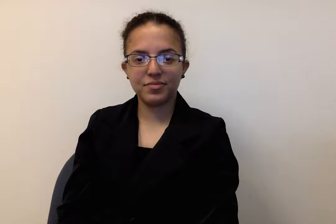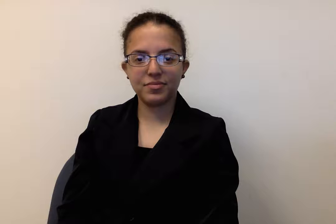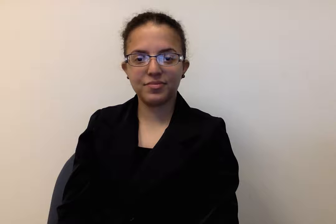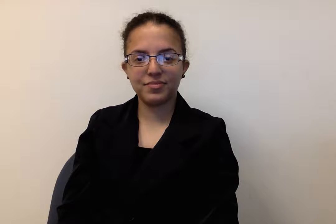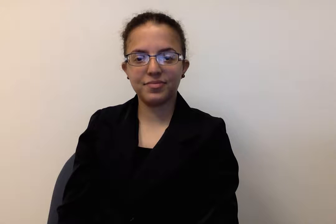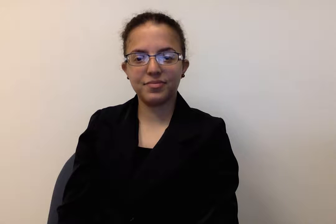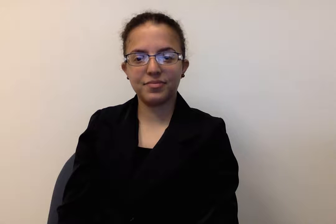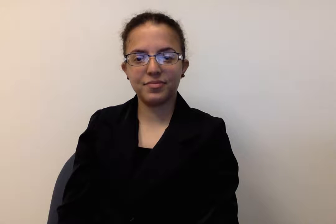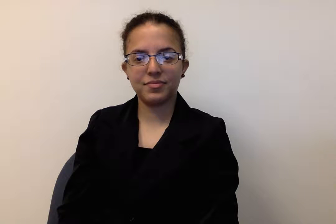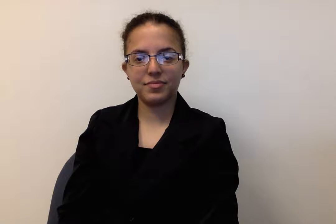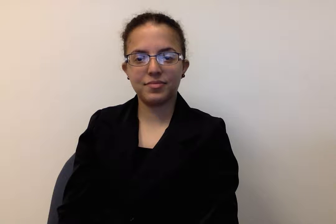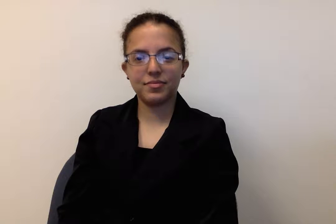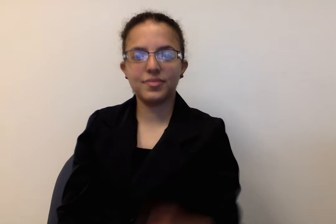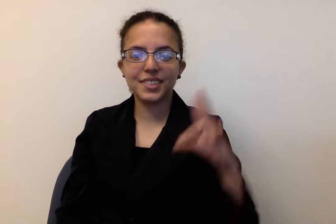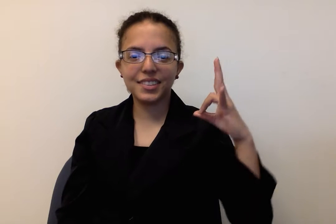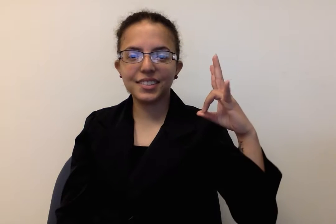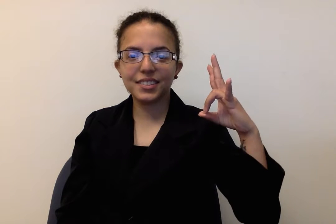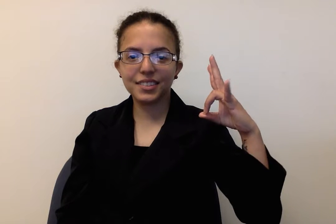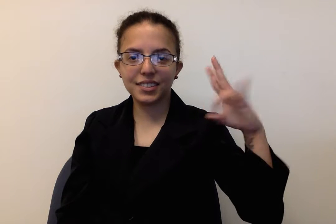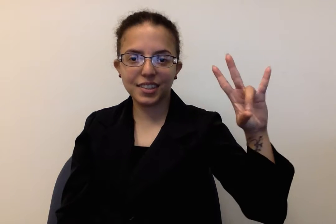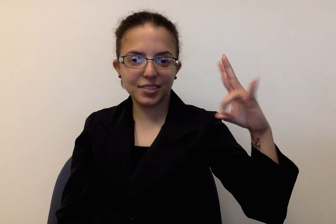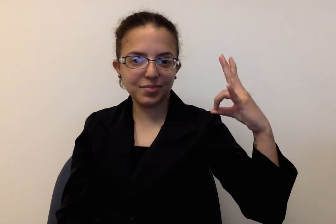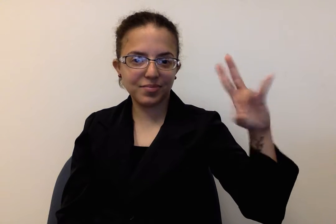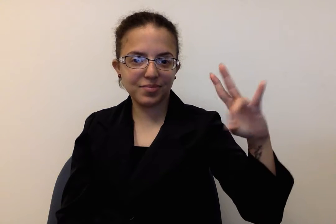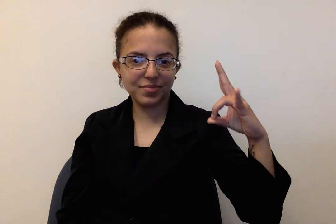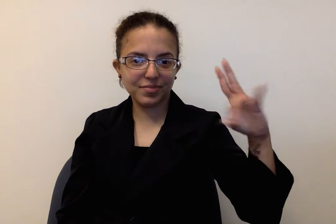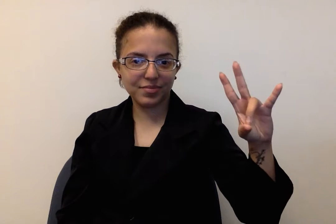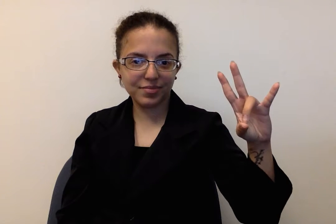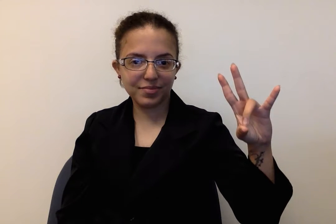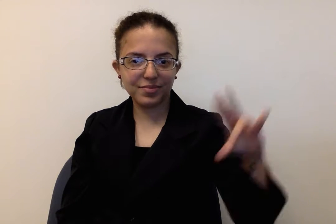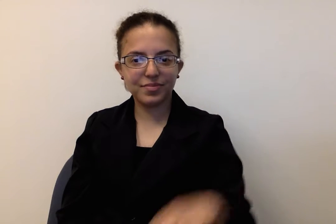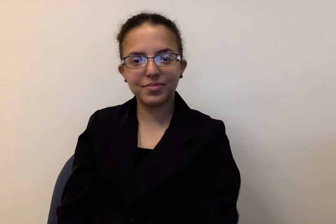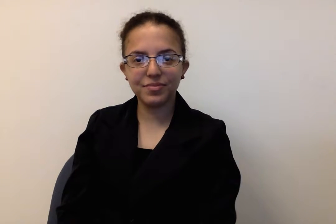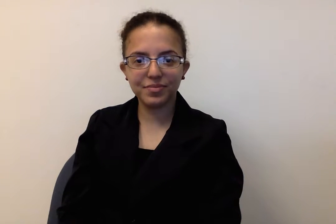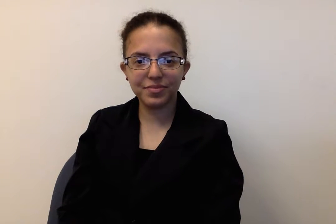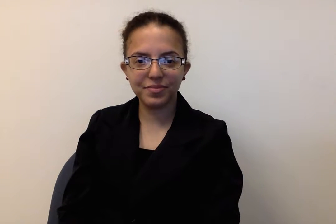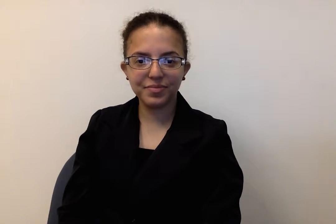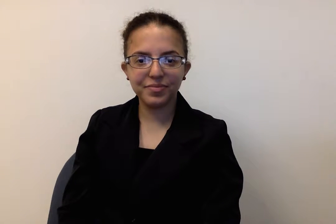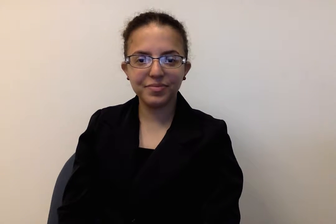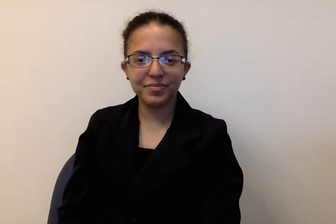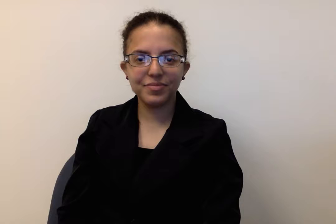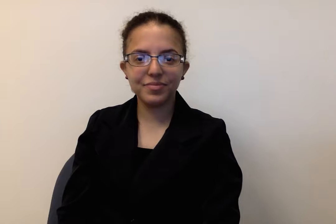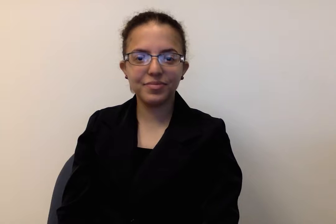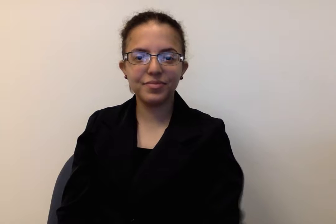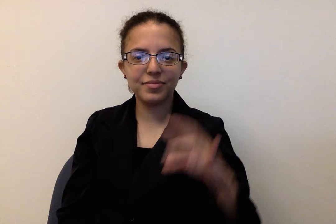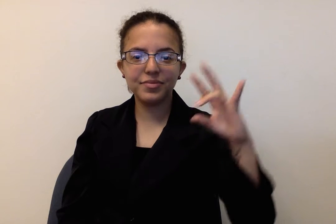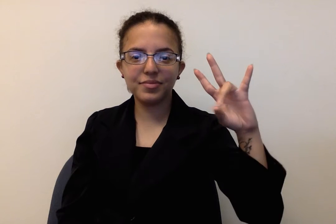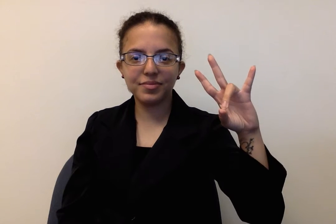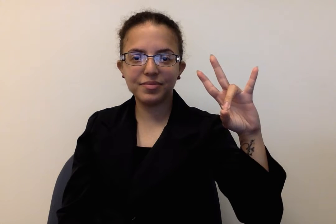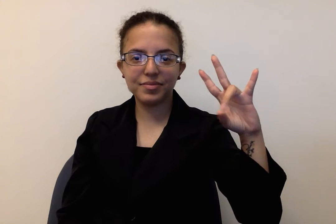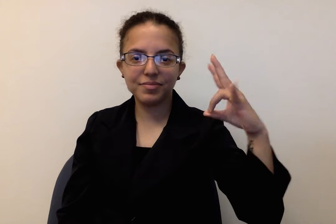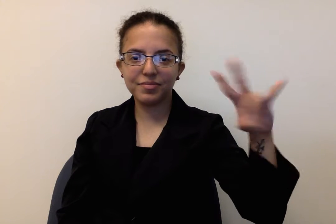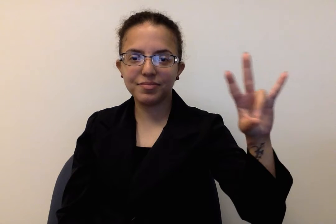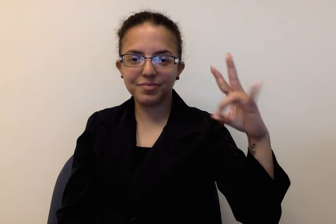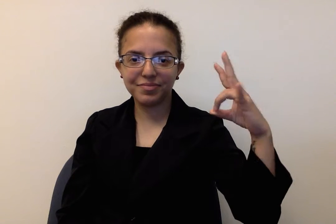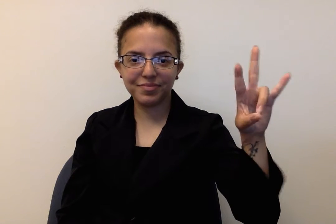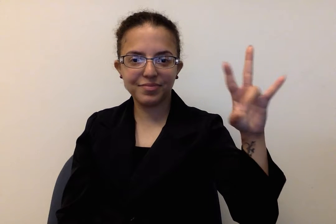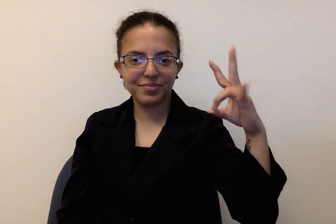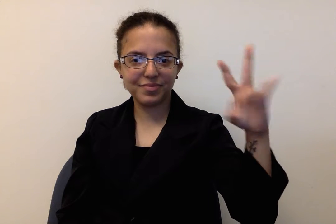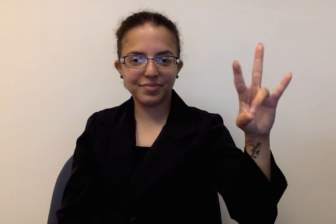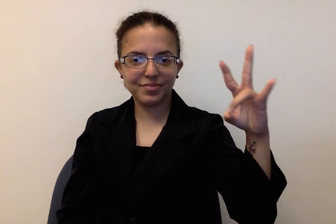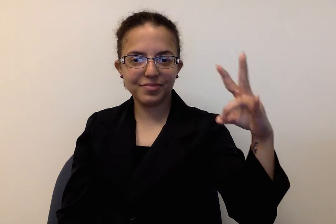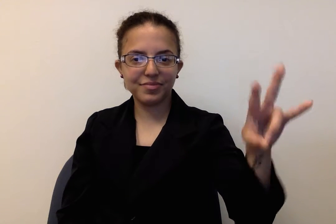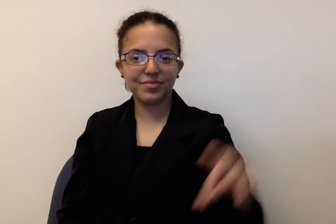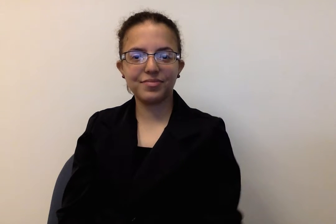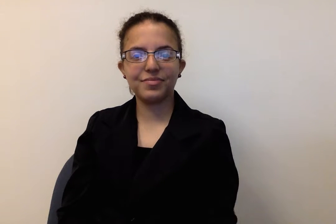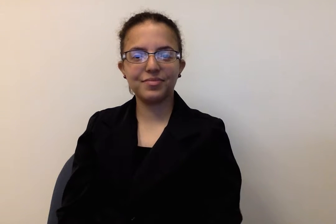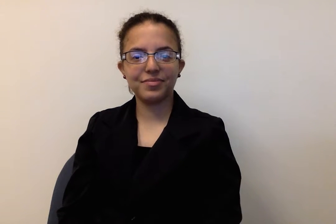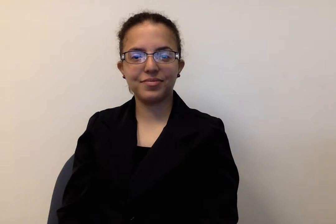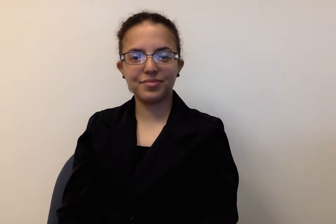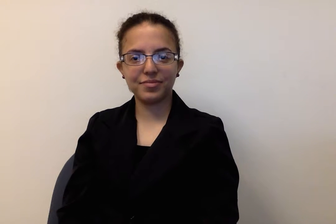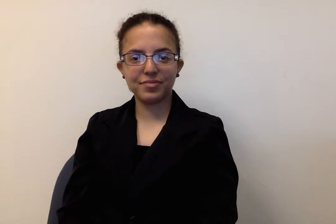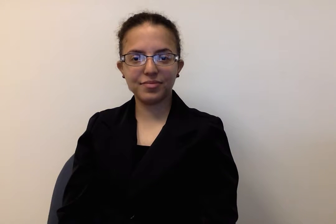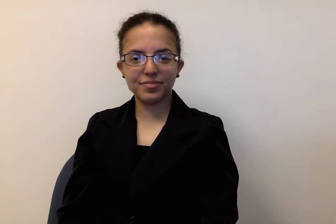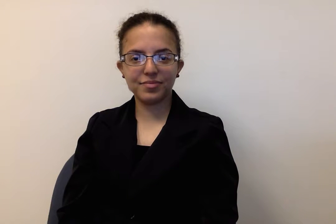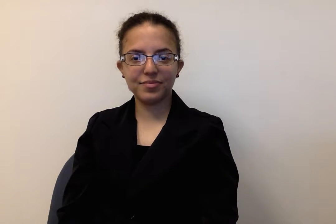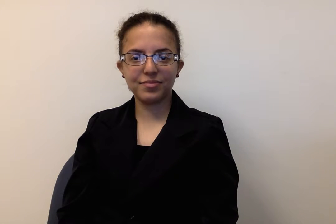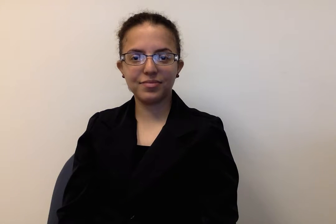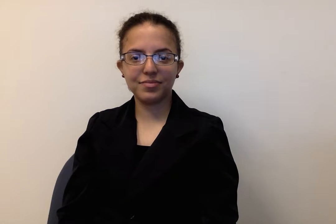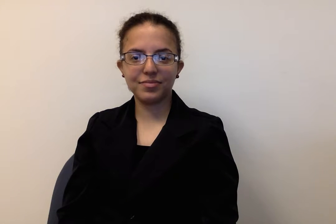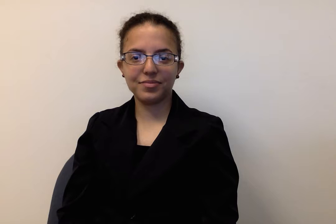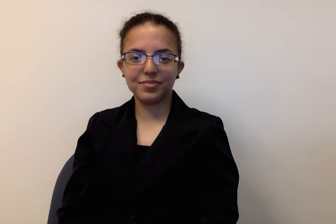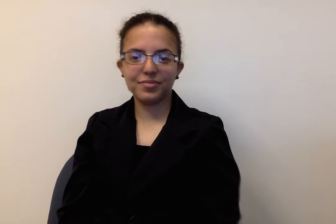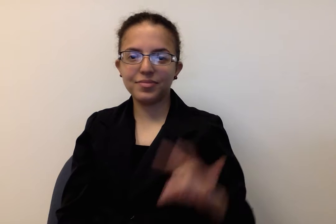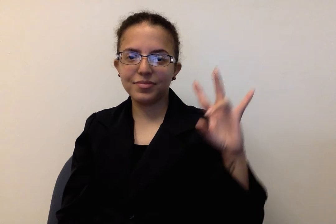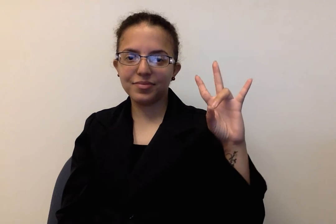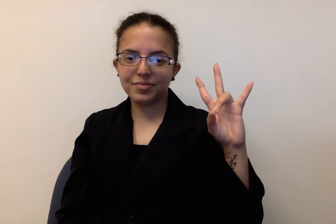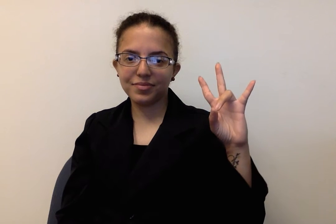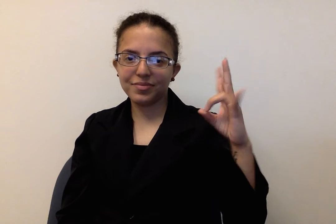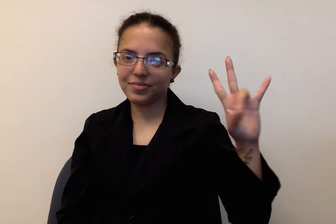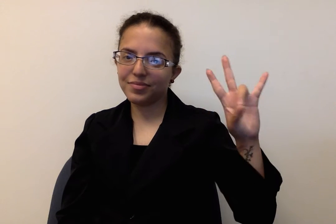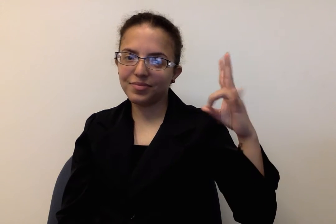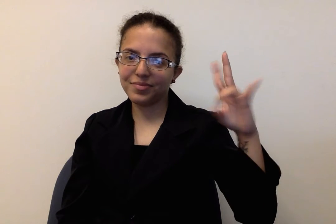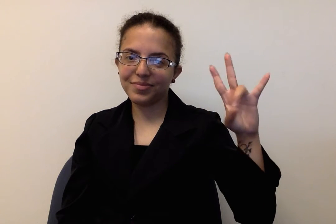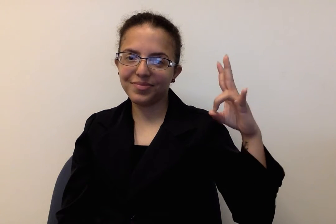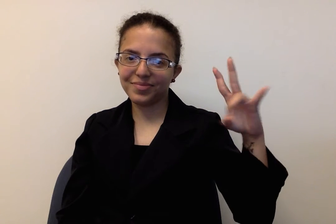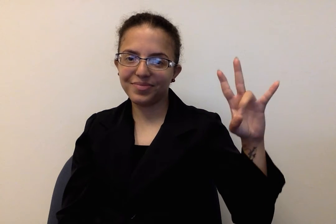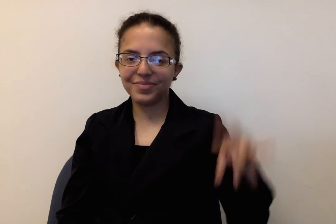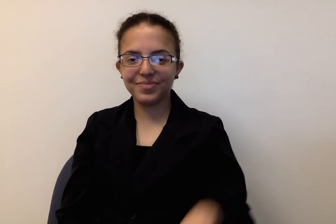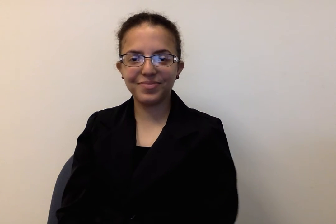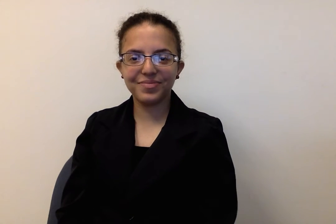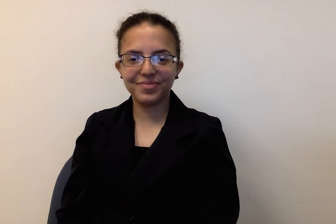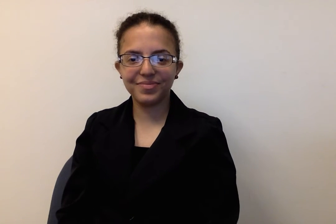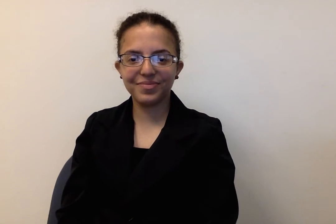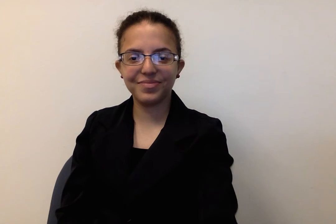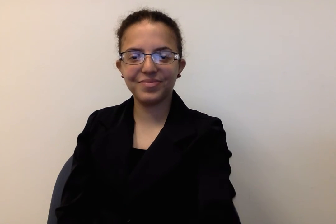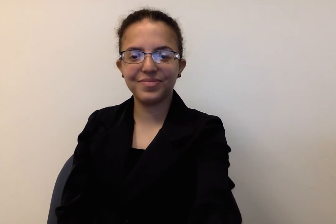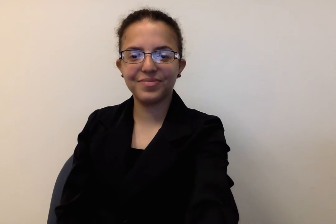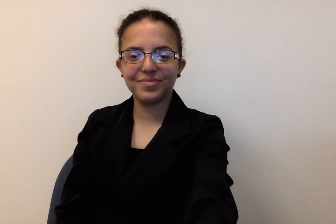17